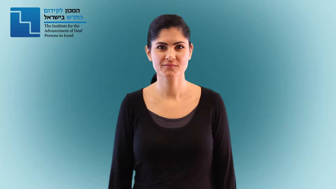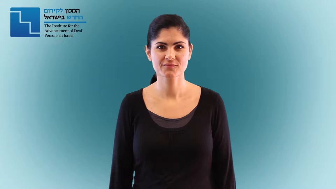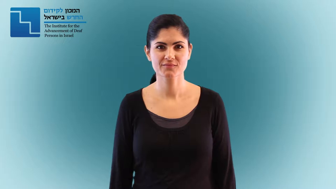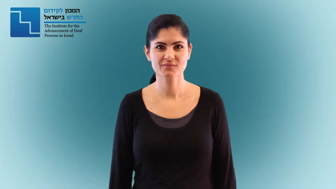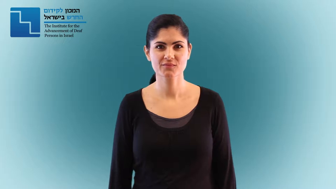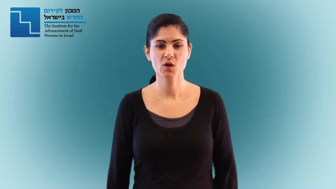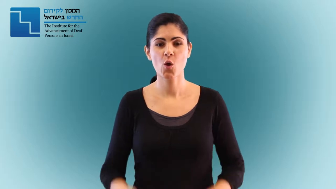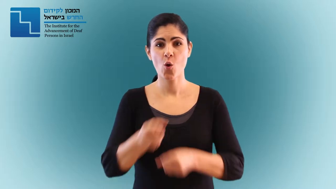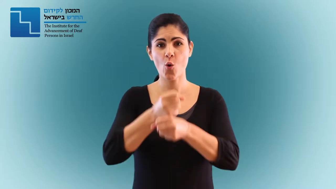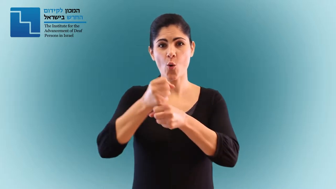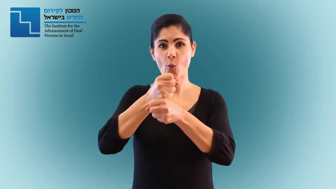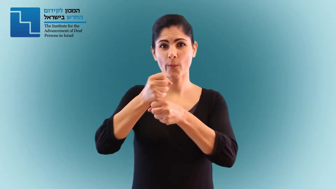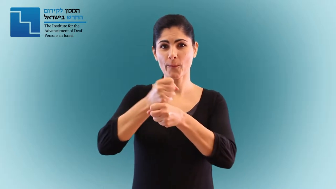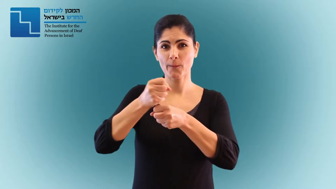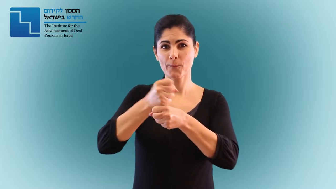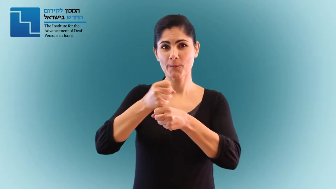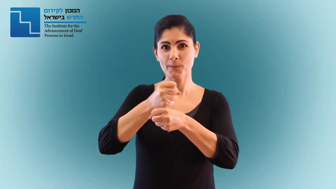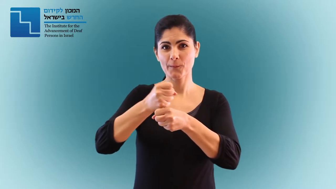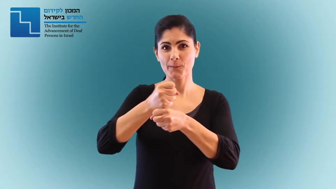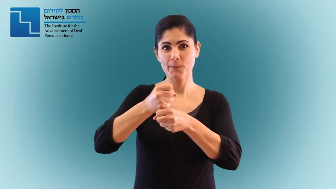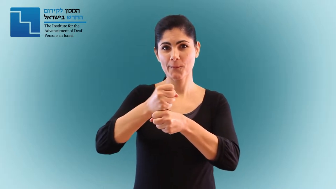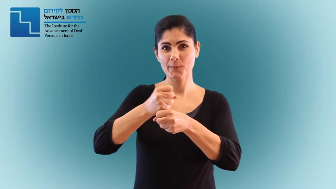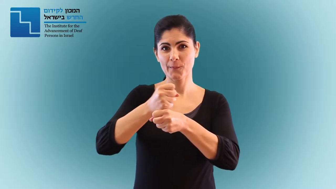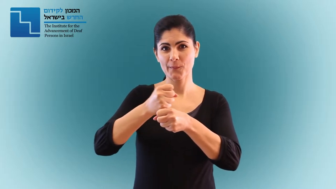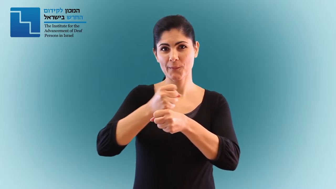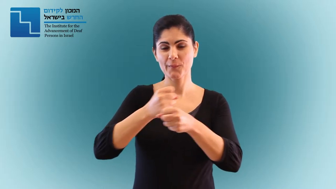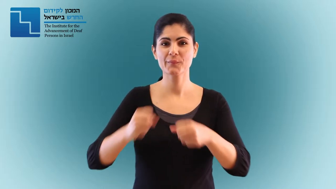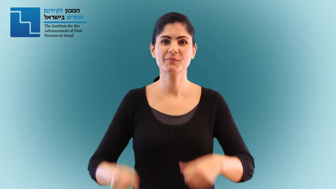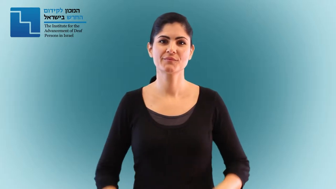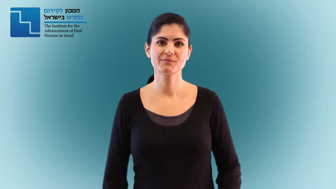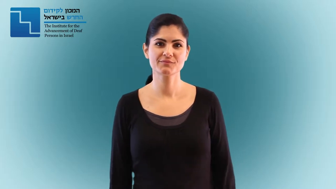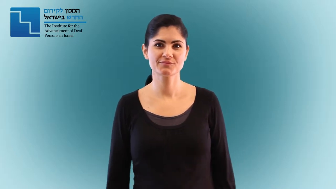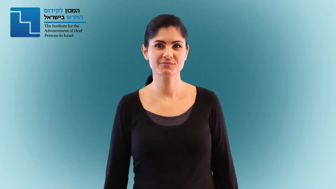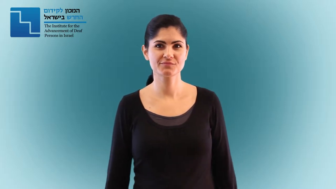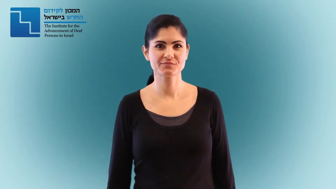חום